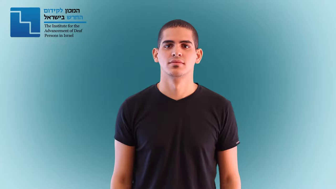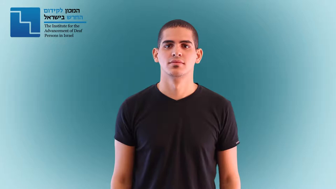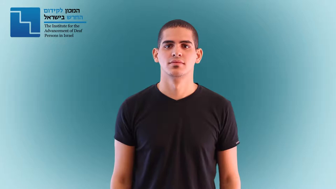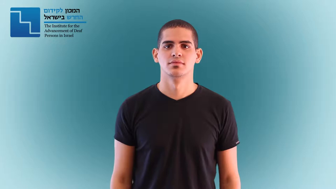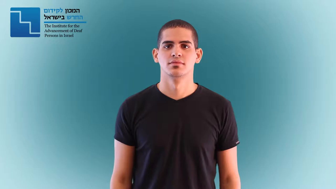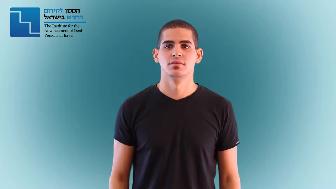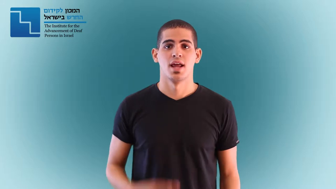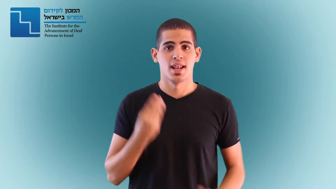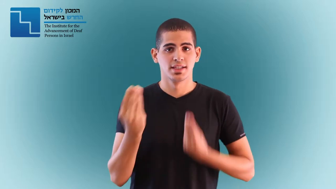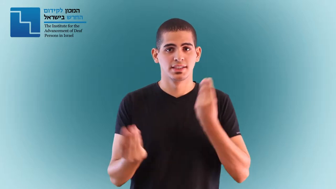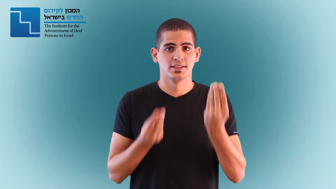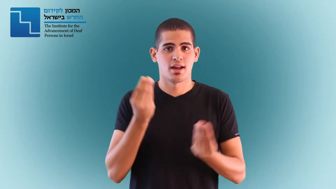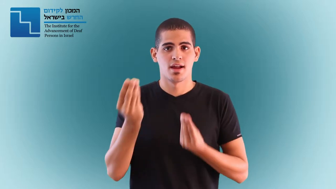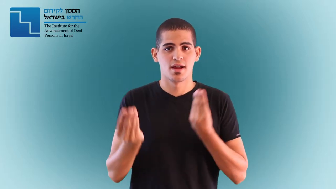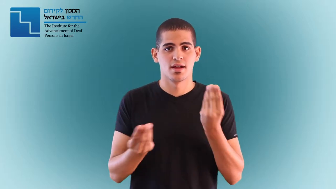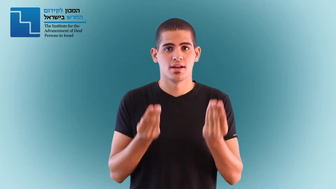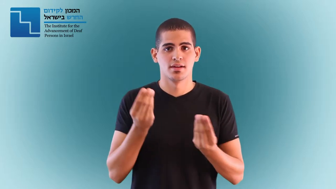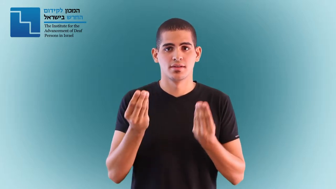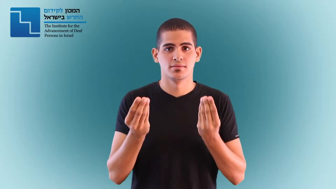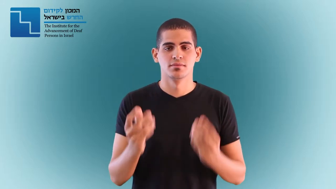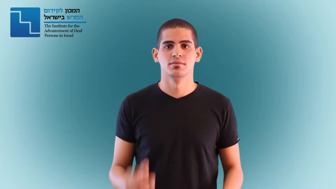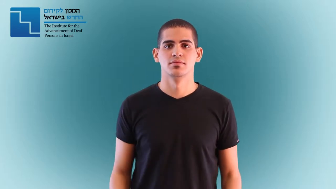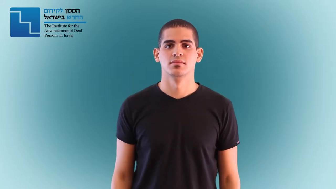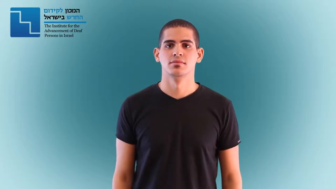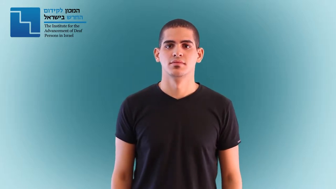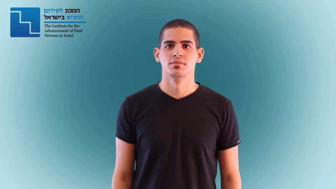לשחק